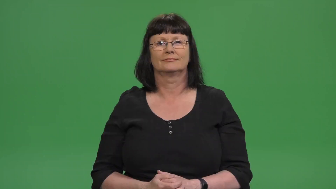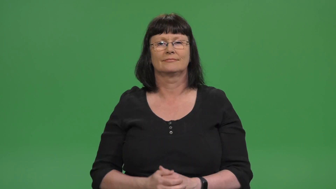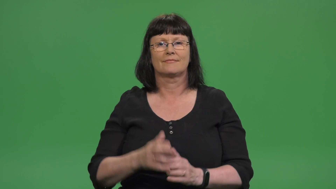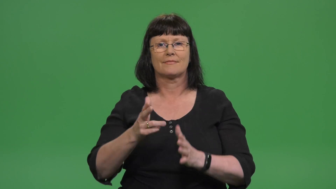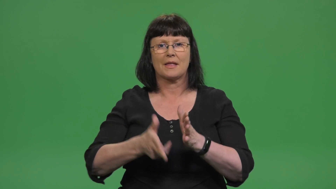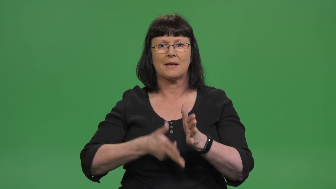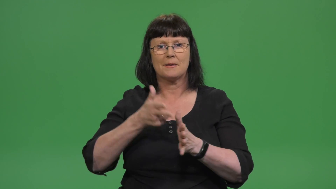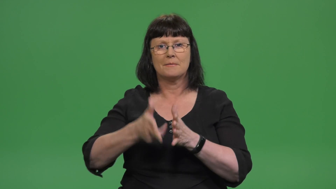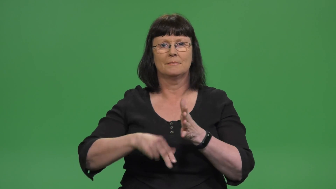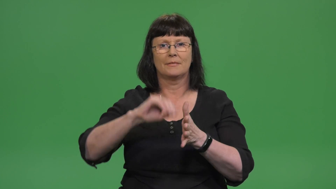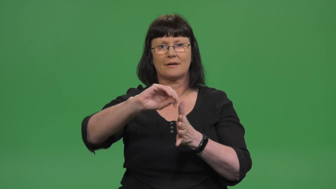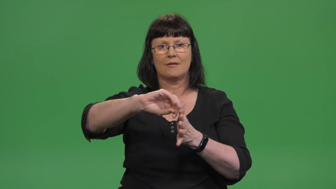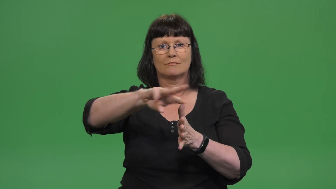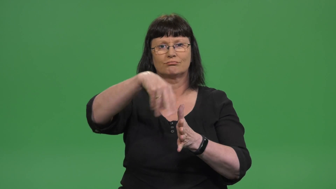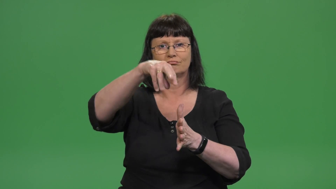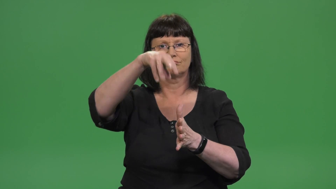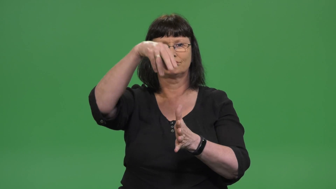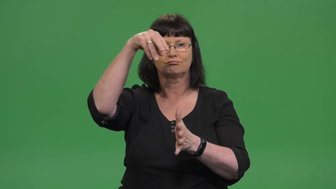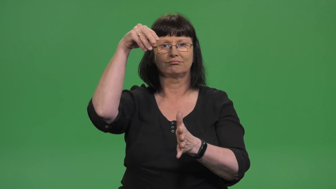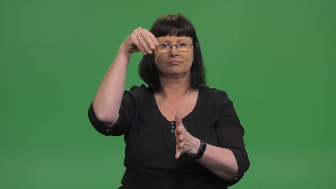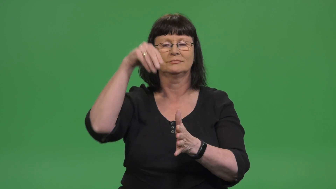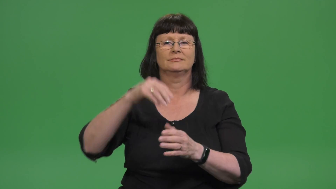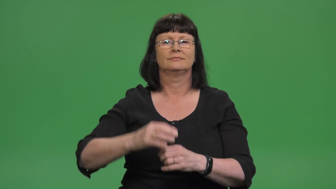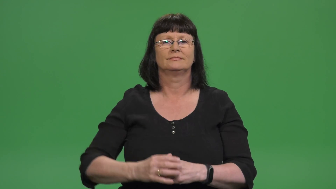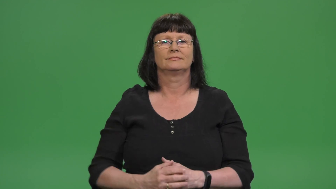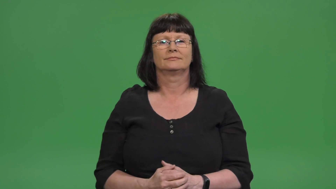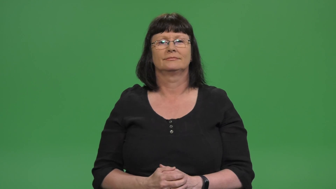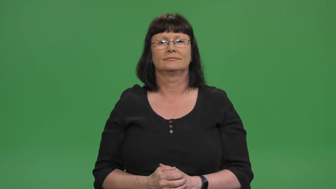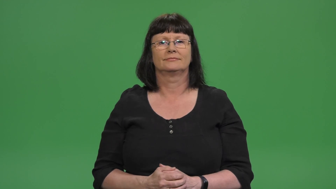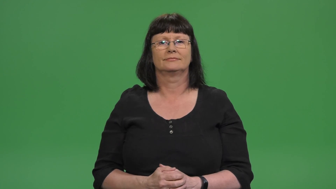Eimreið